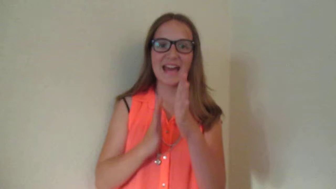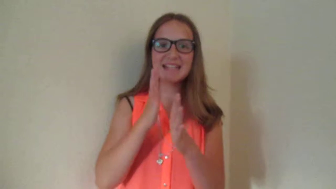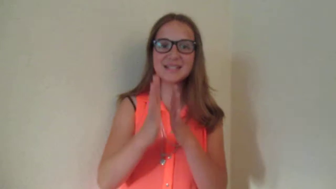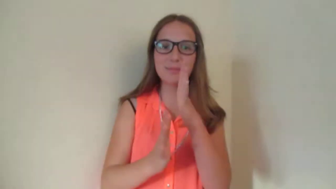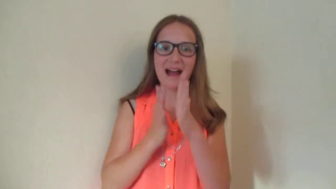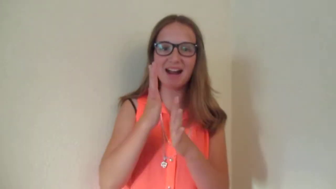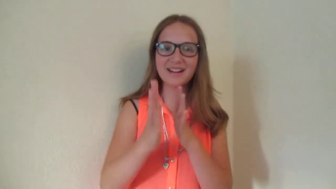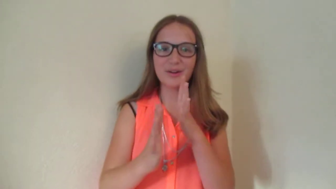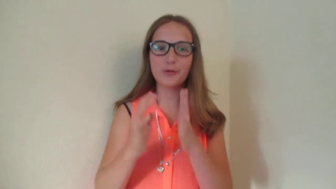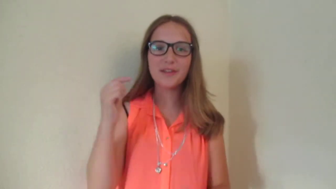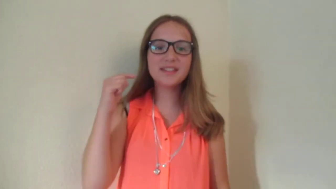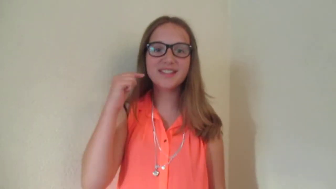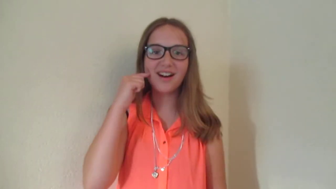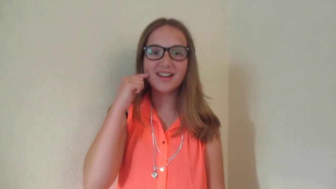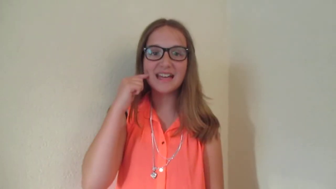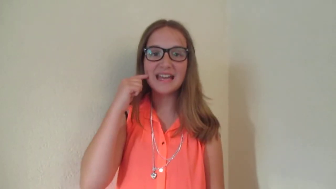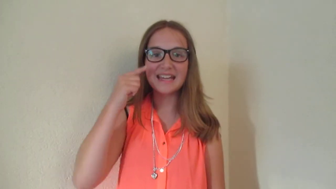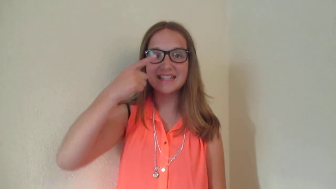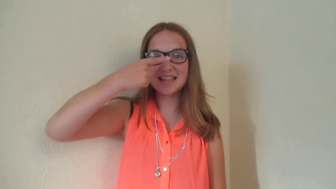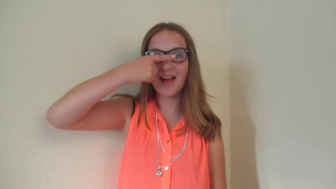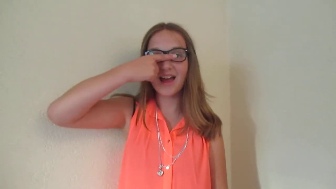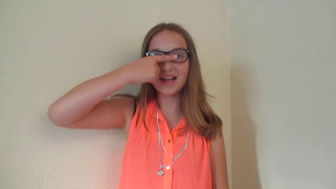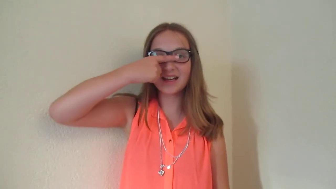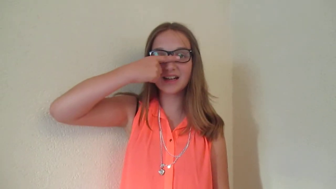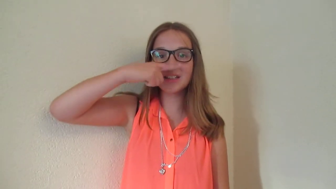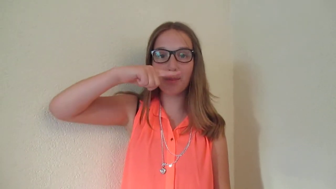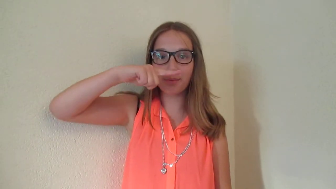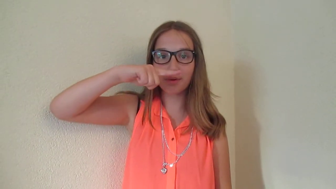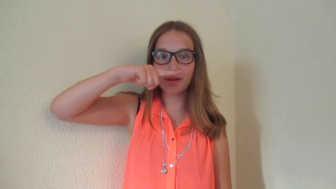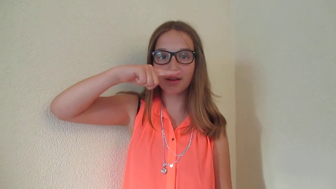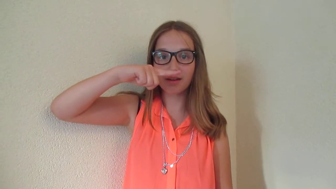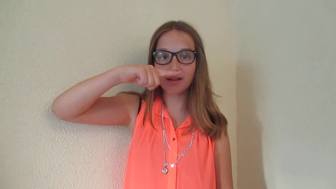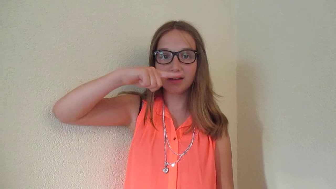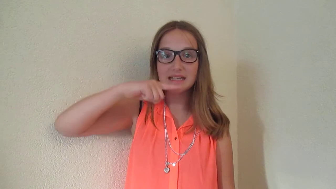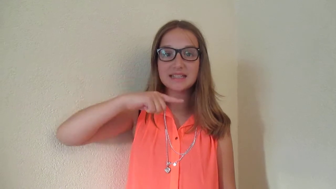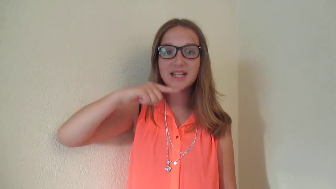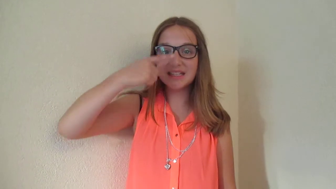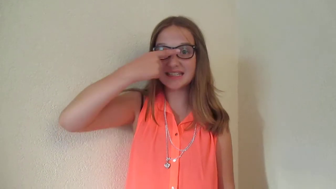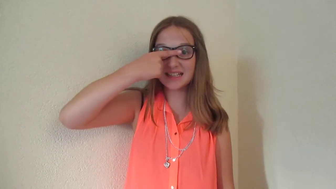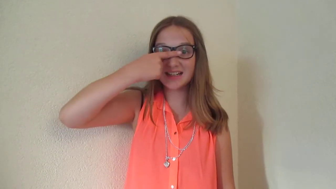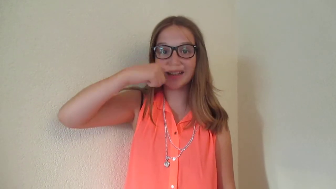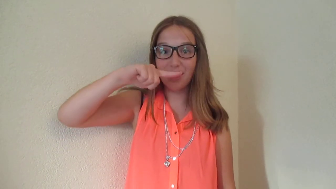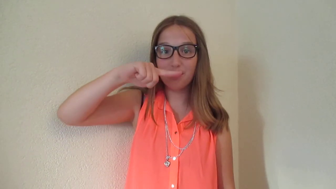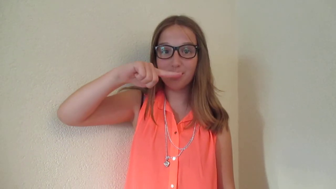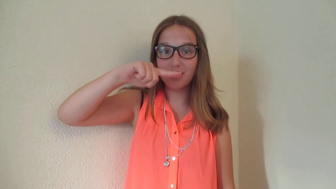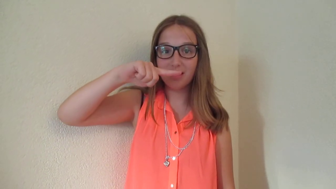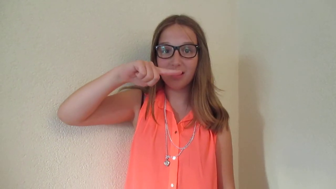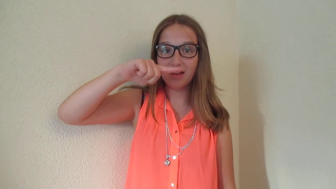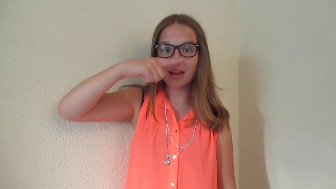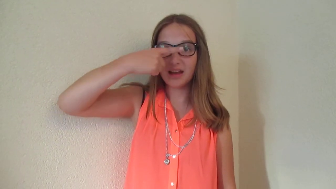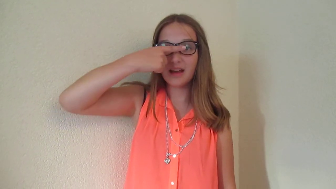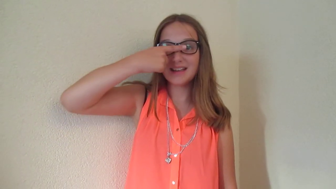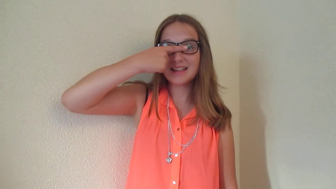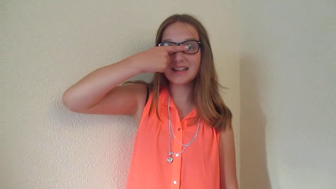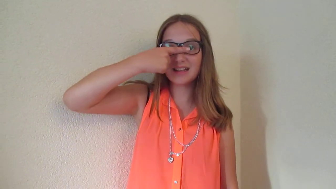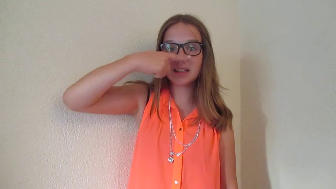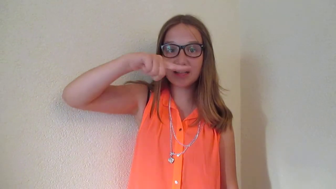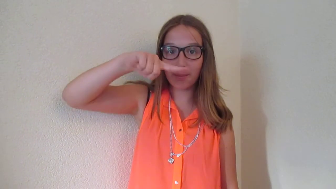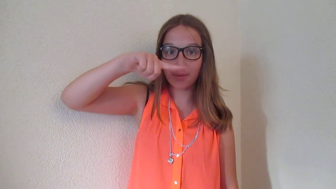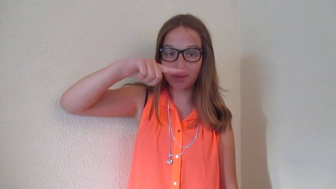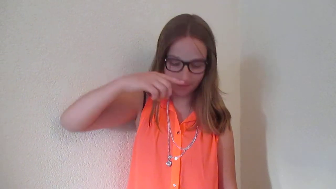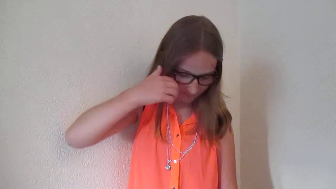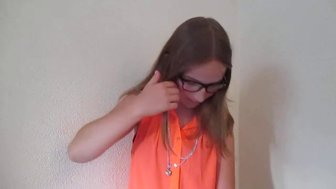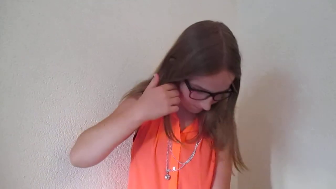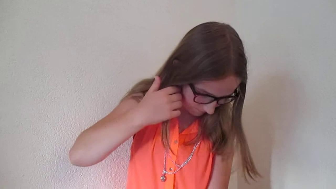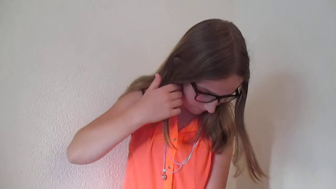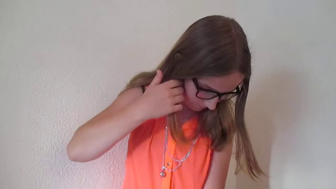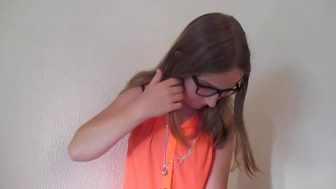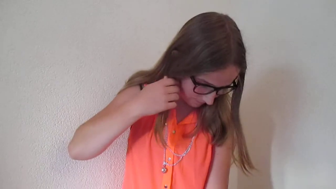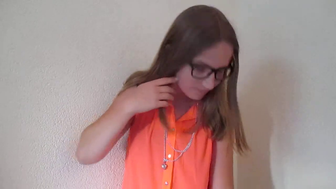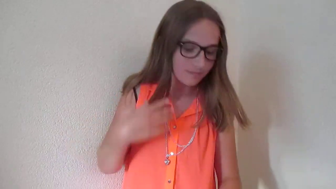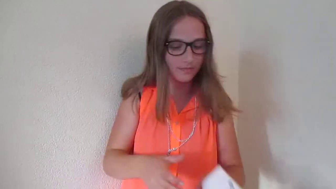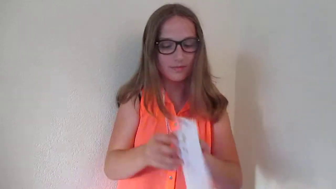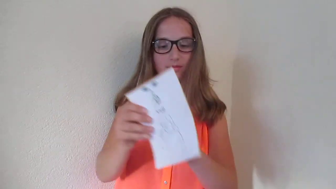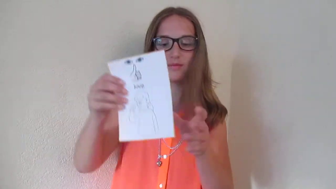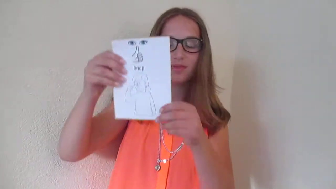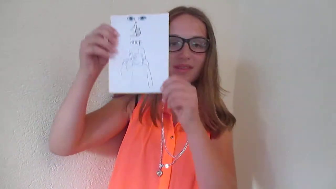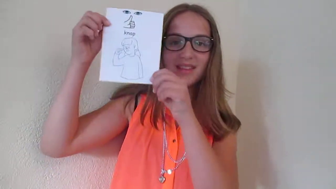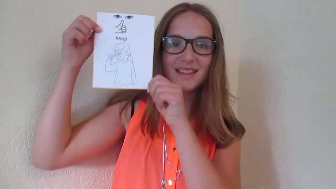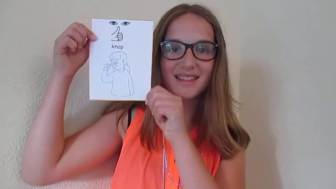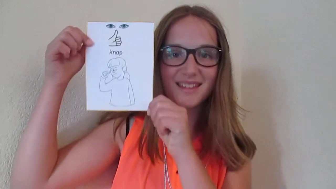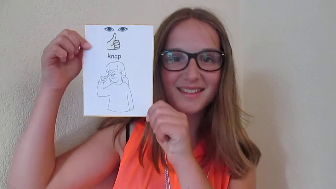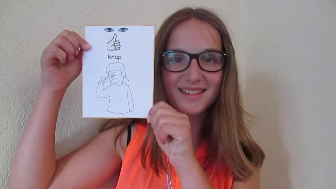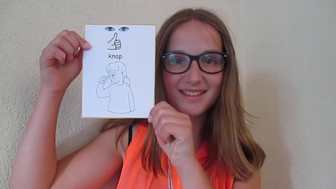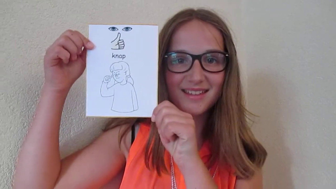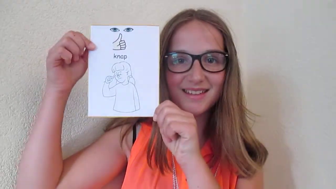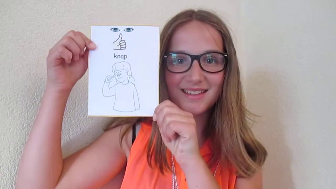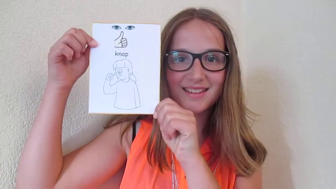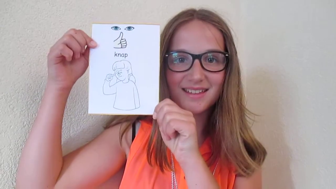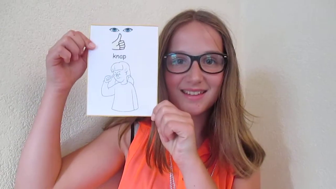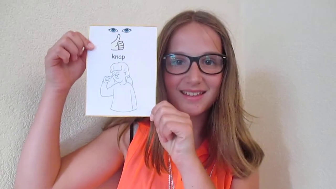knap